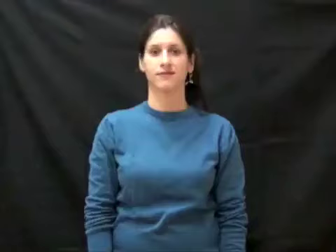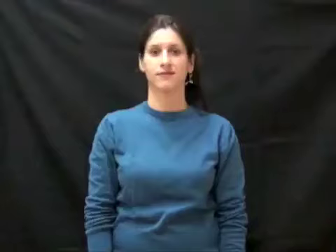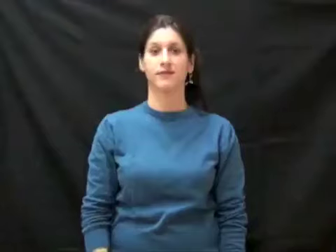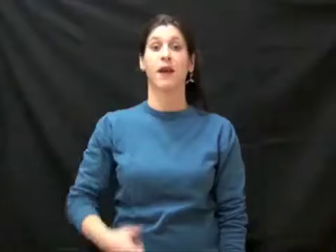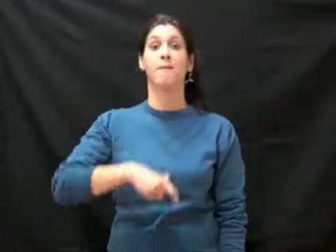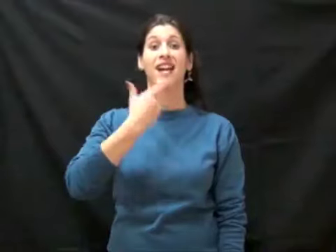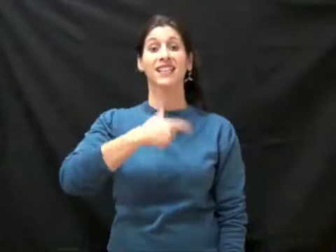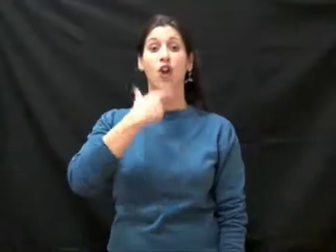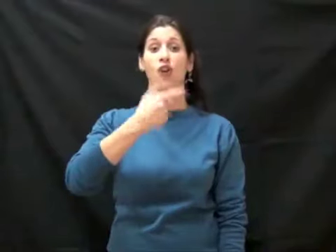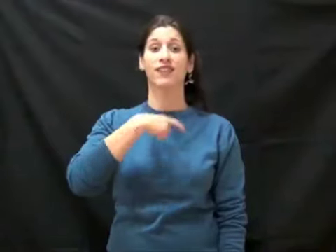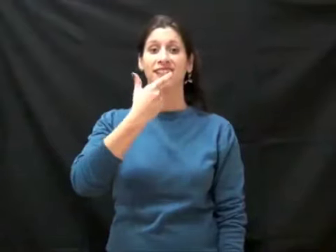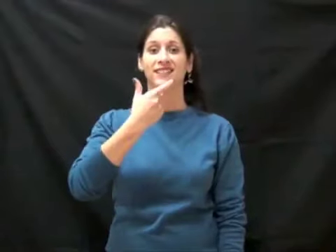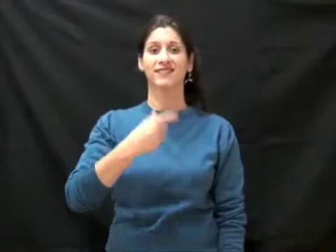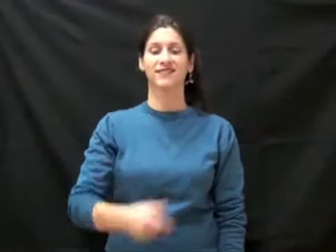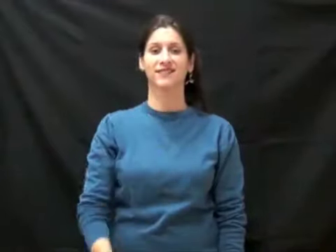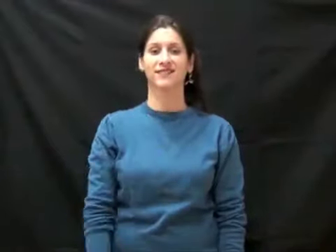Pordenone